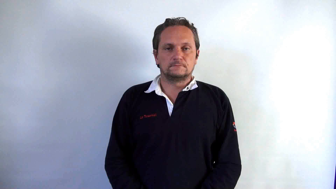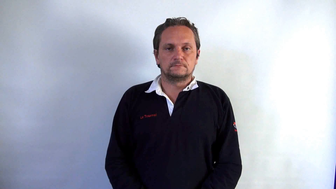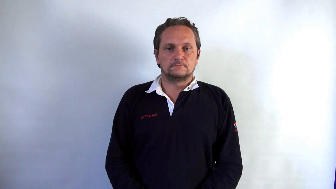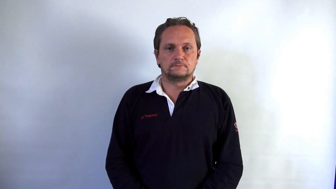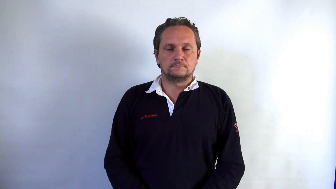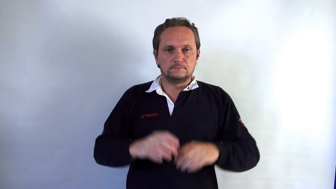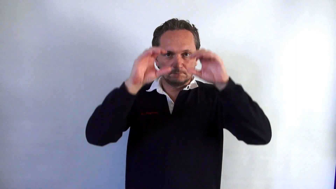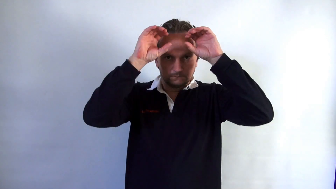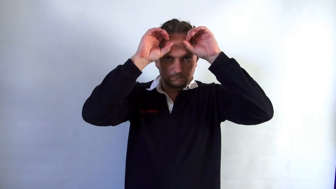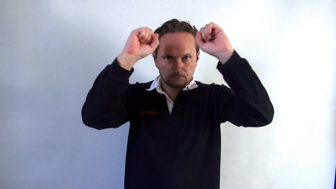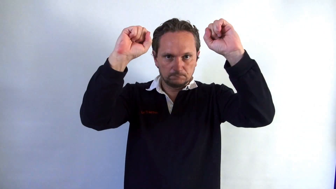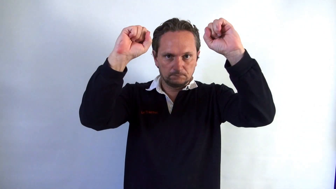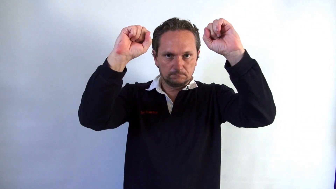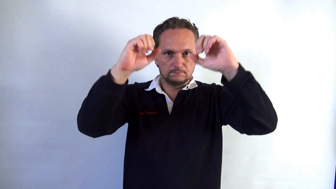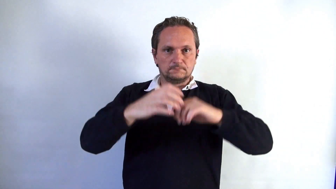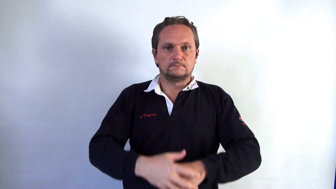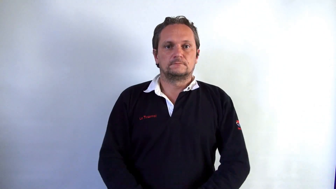Corne